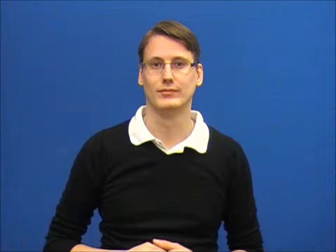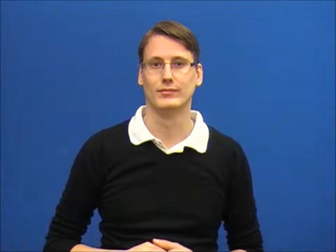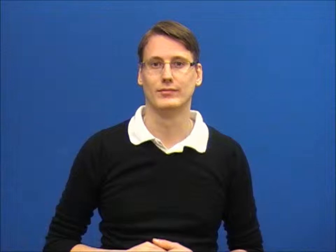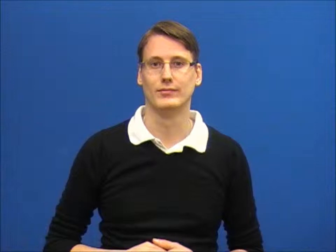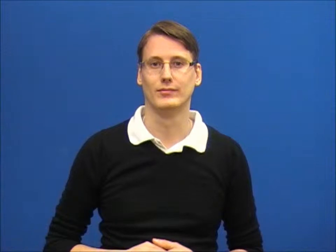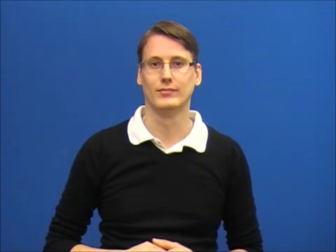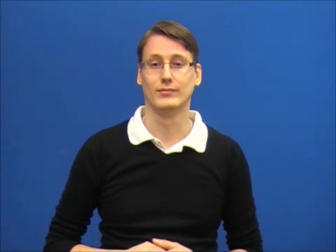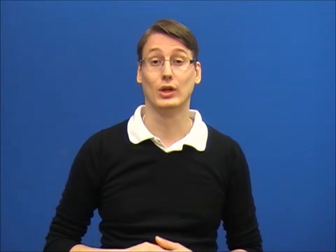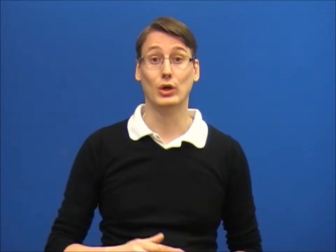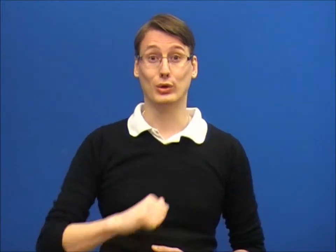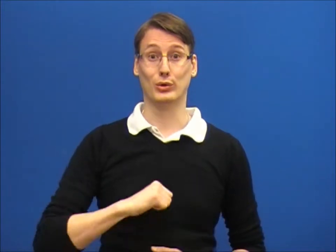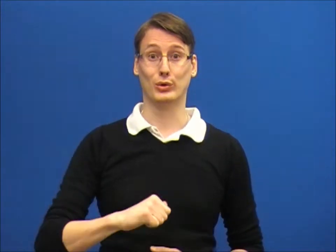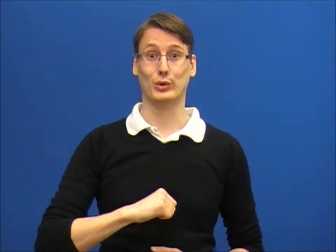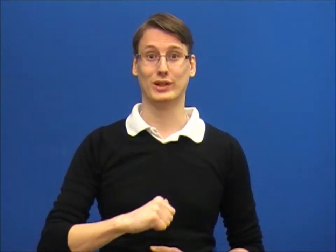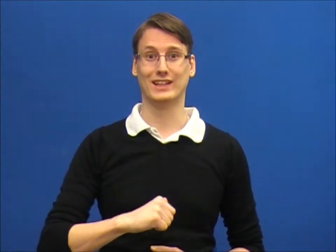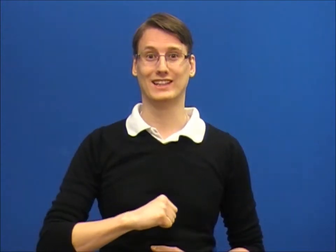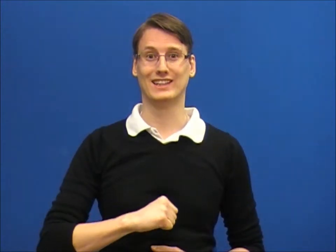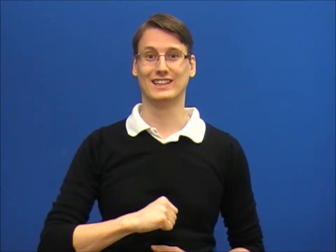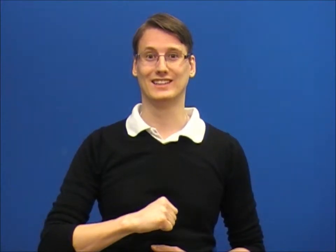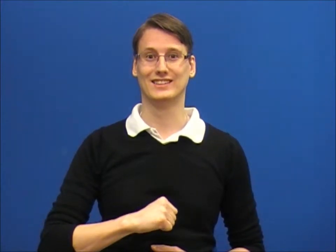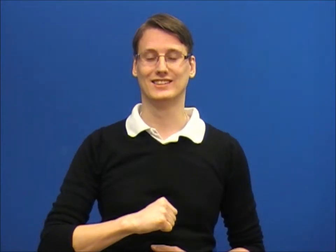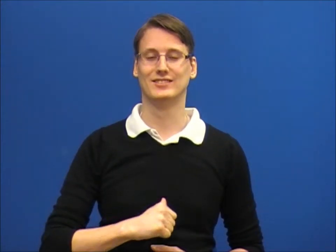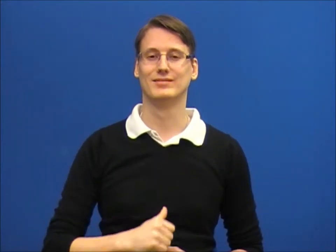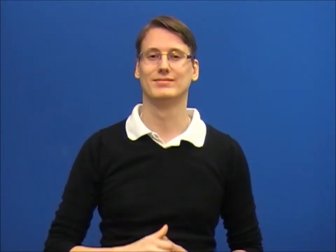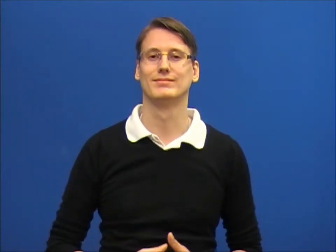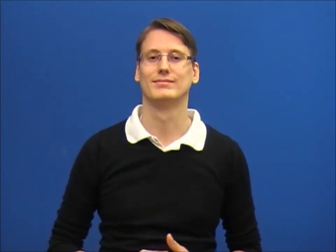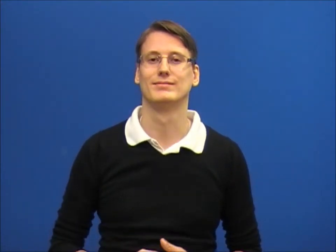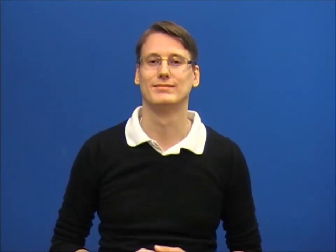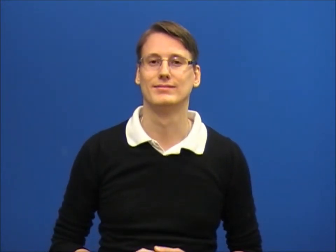ROLIG